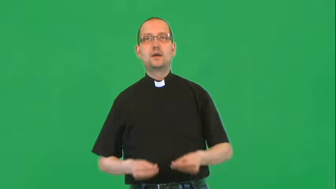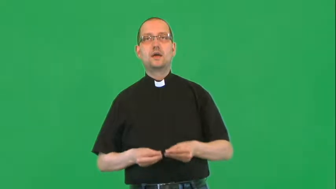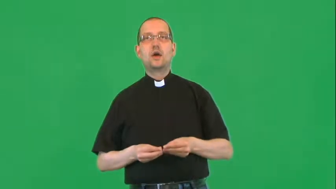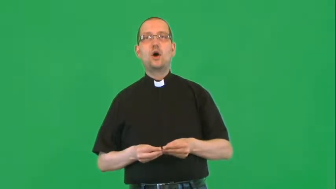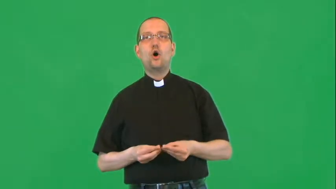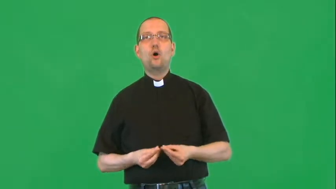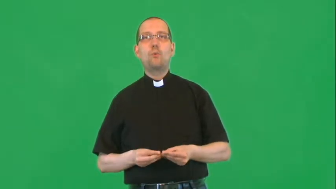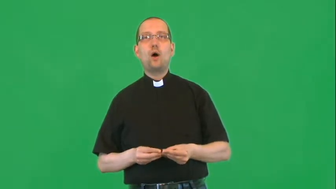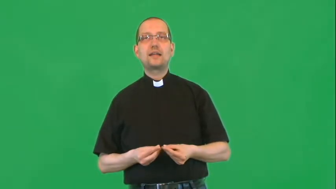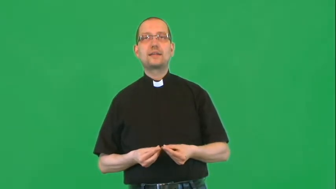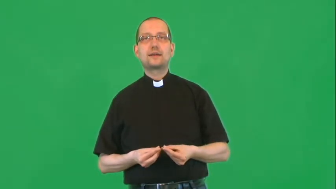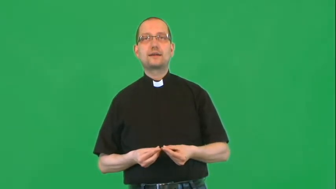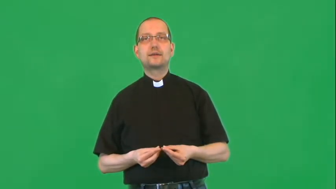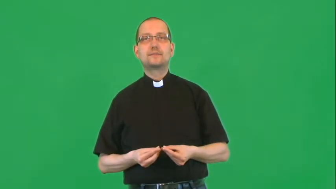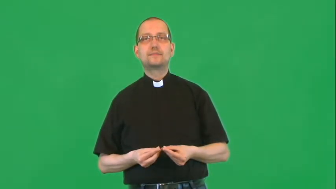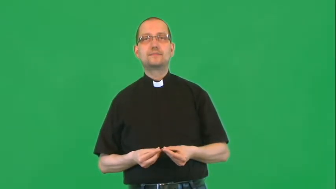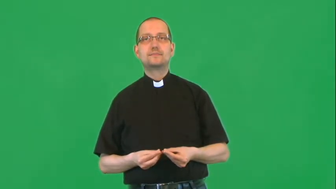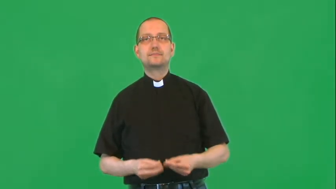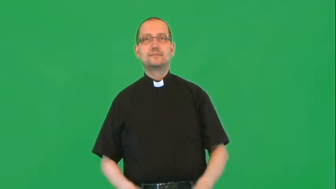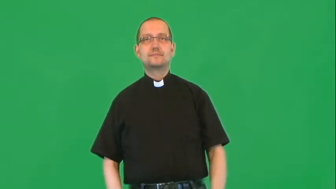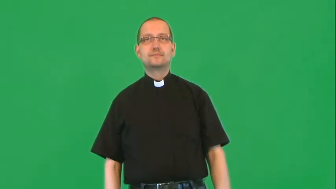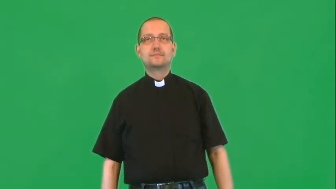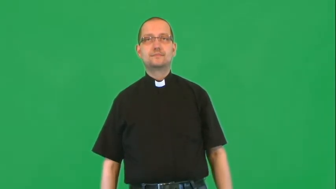opłatek